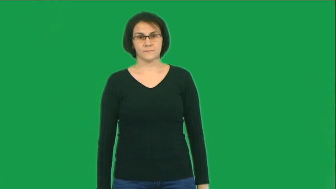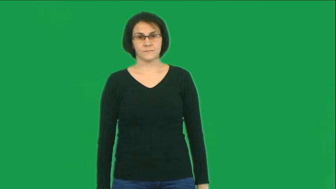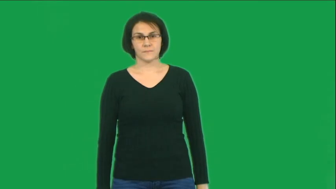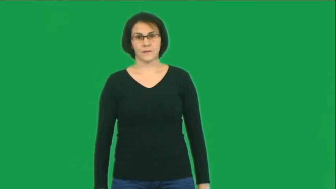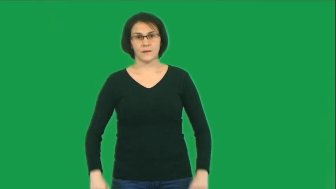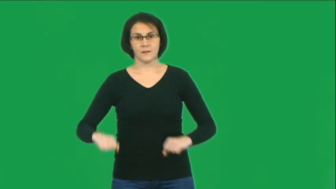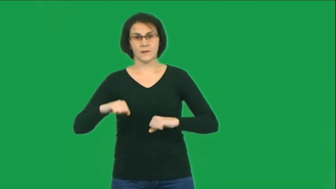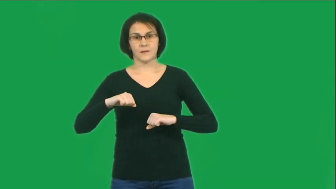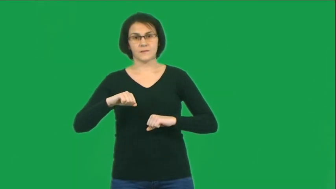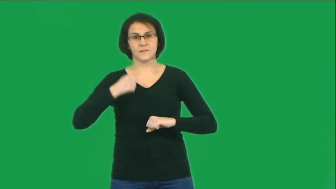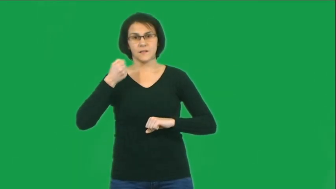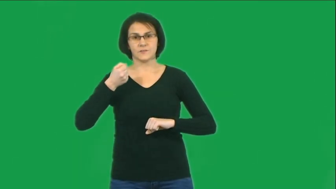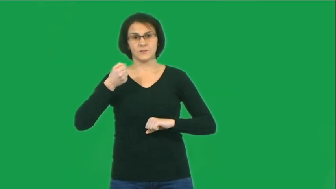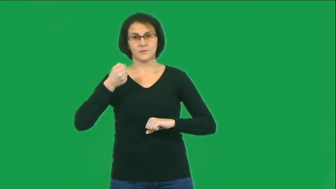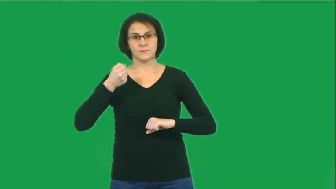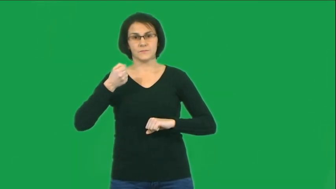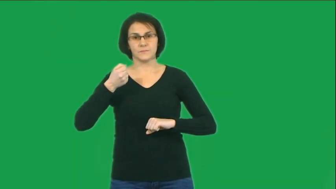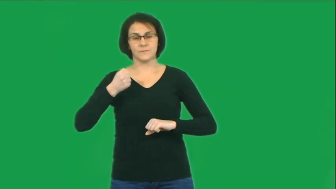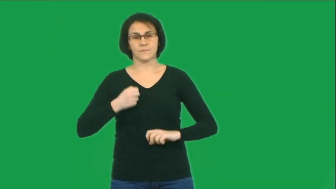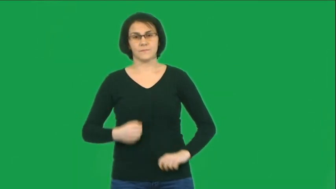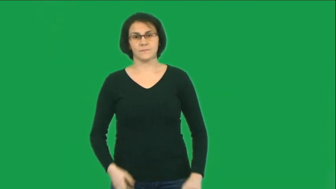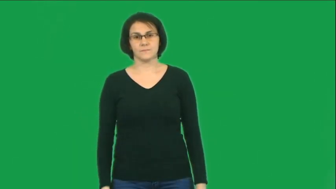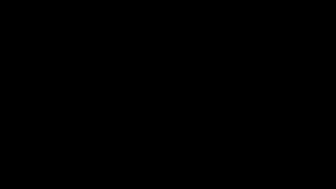stracić